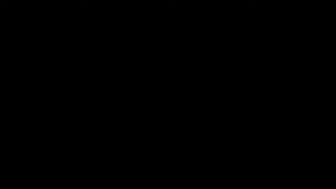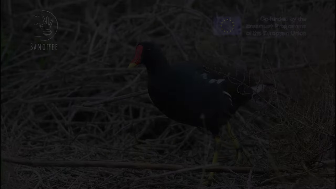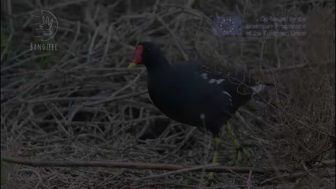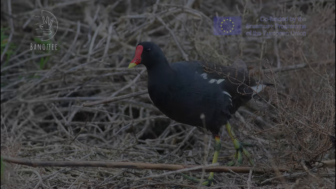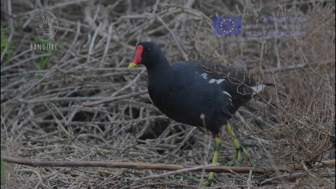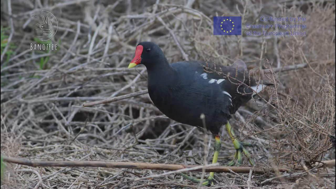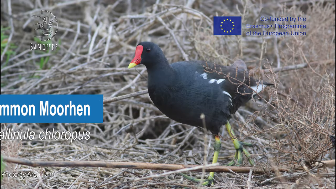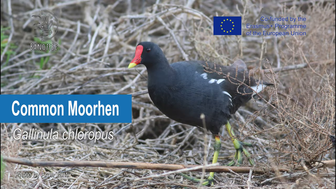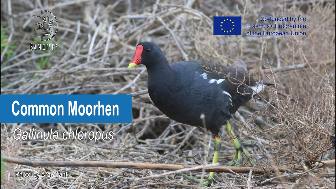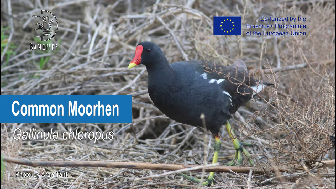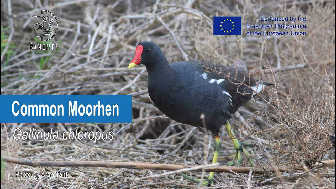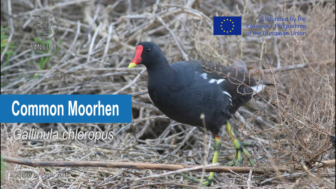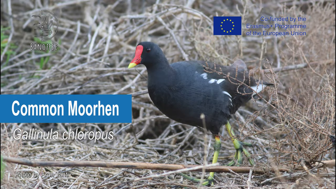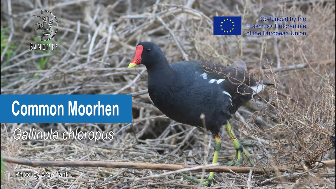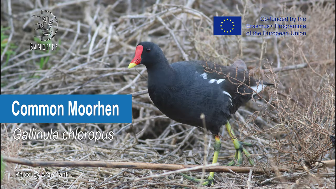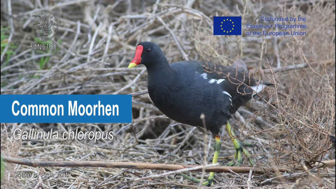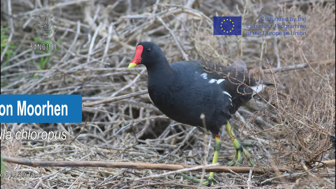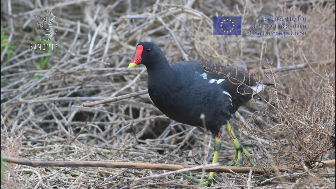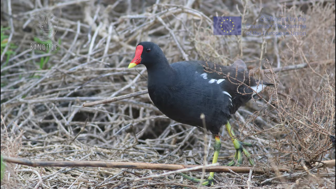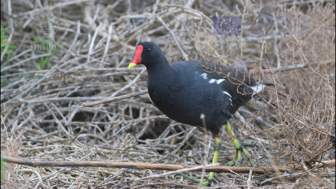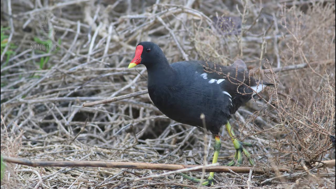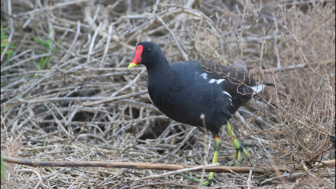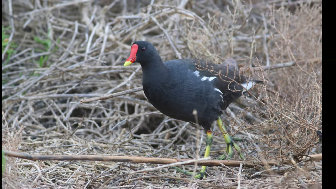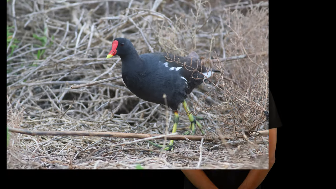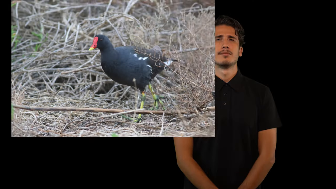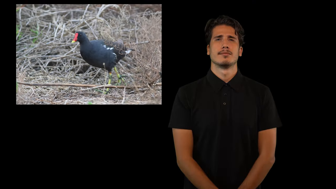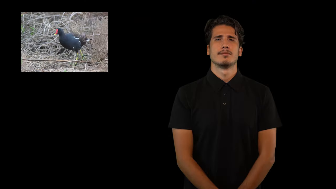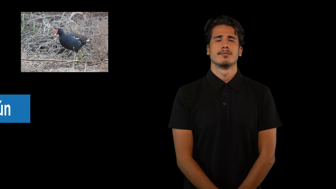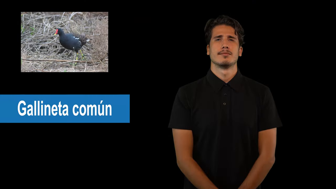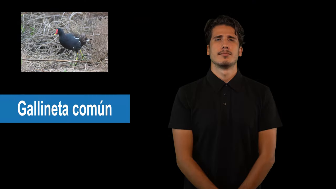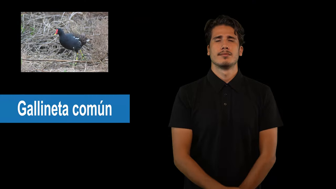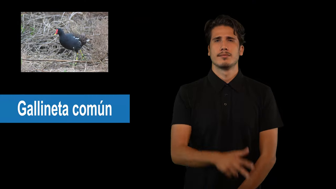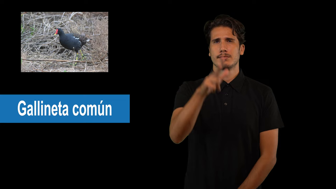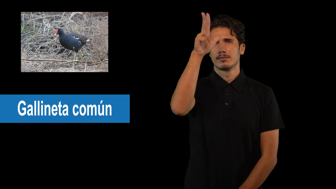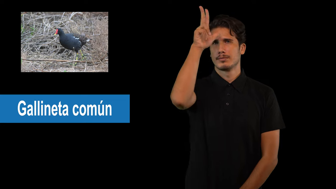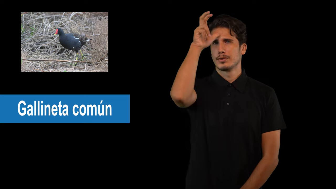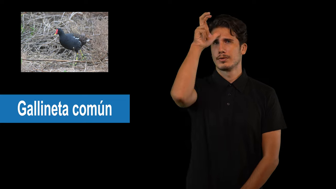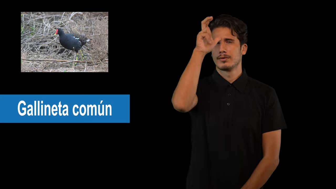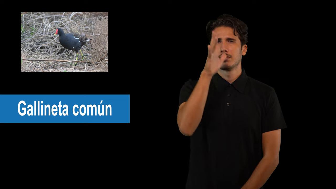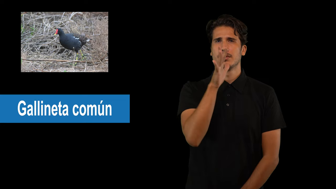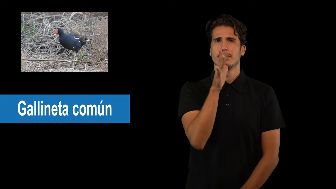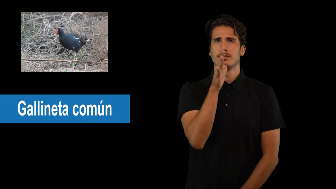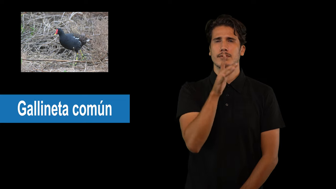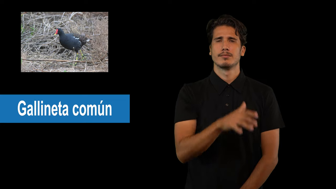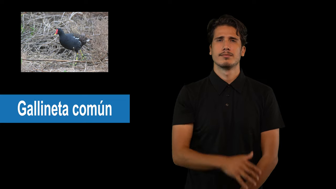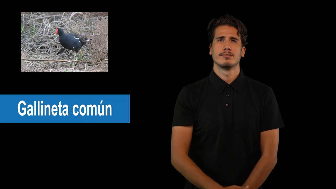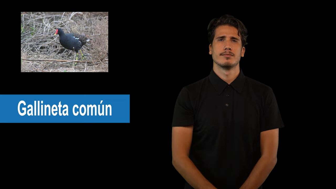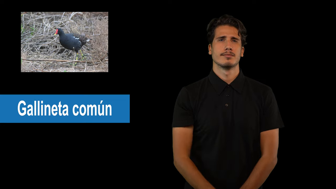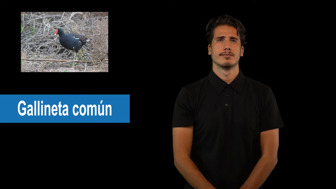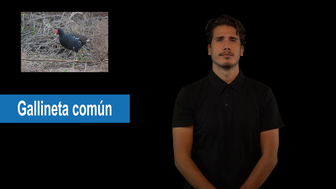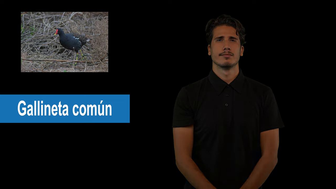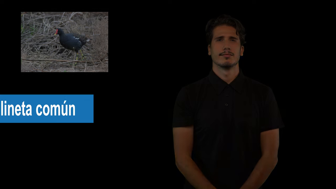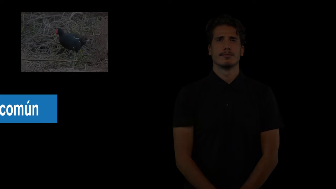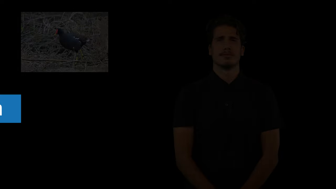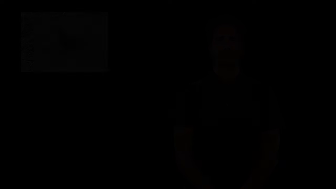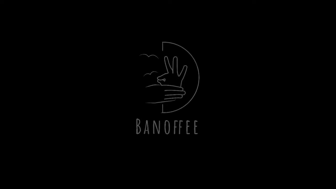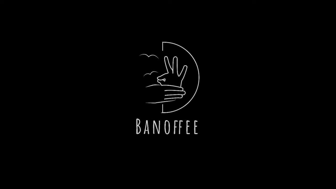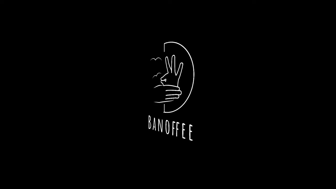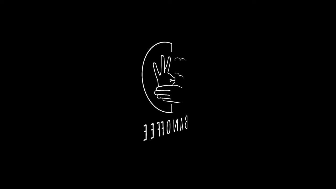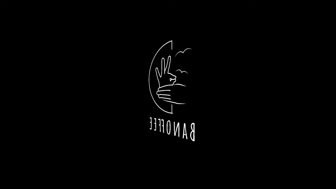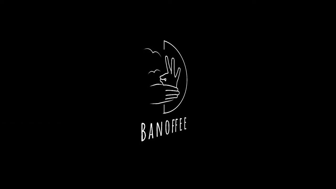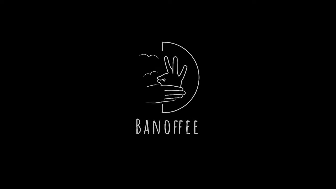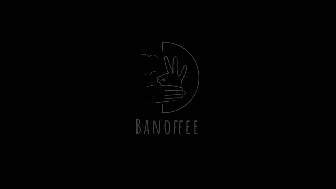Gallineta común